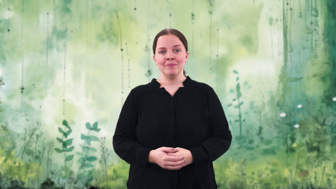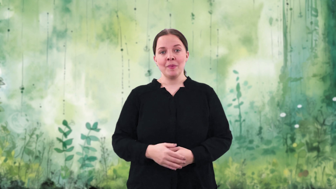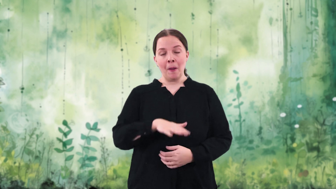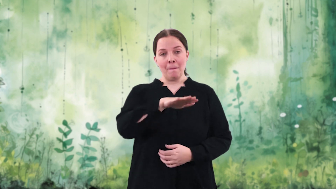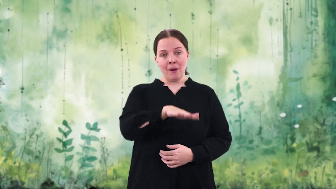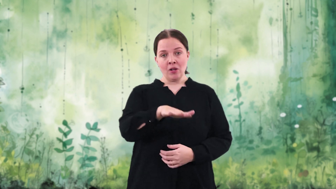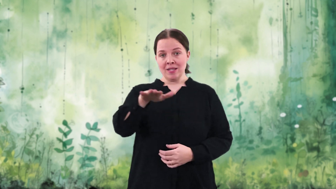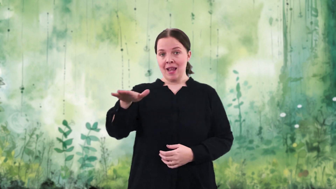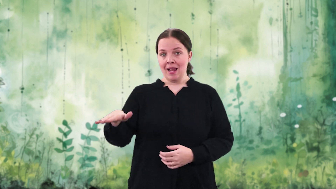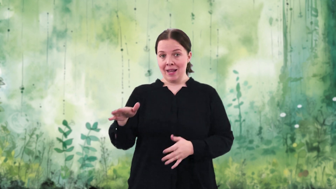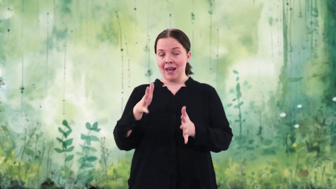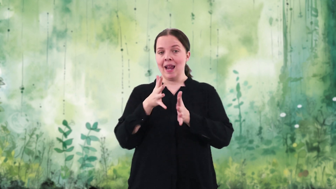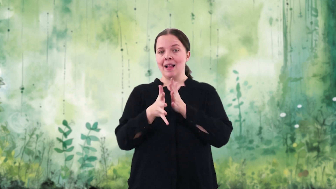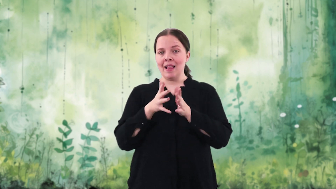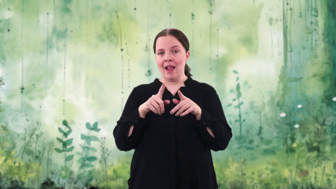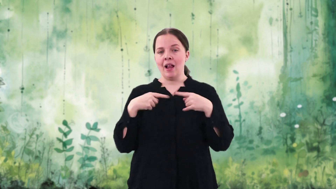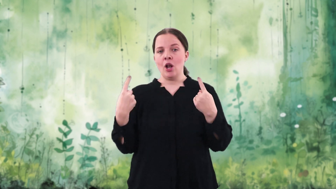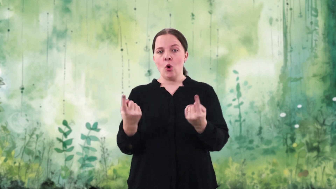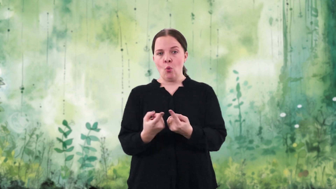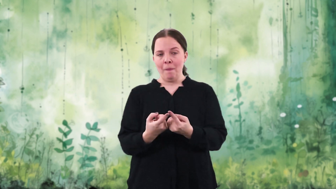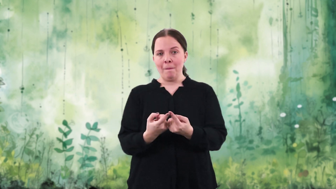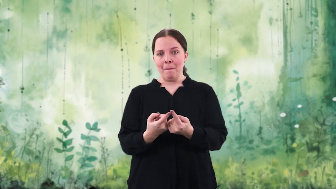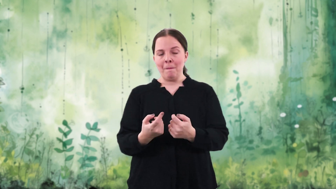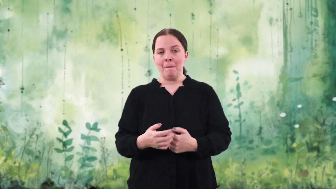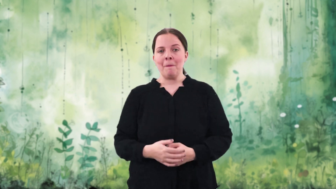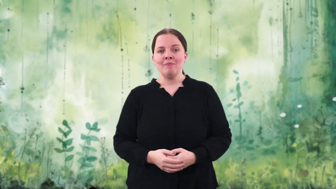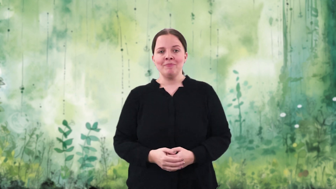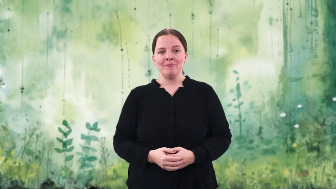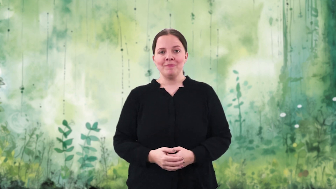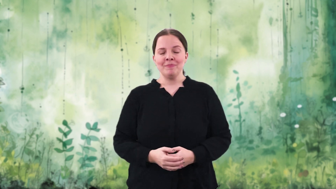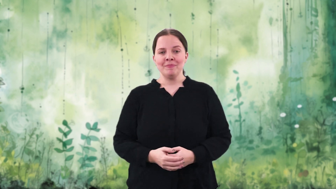Plassering i tegnrommet